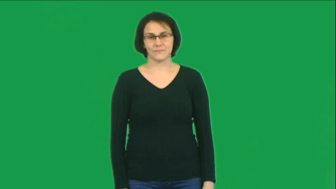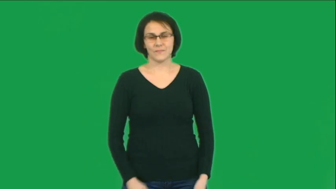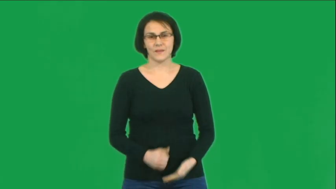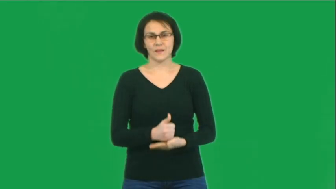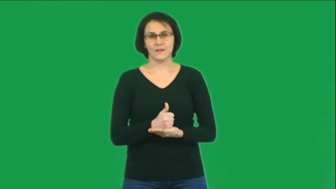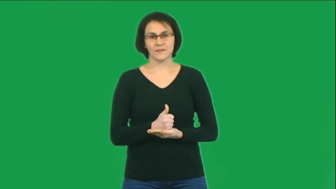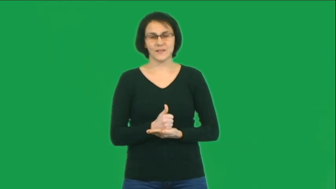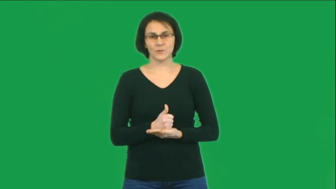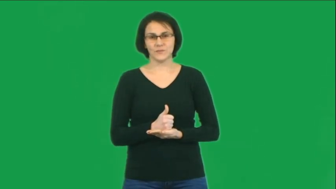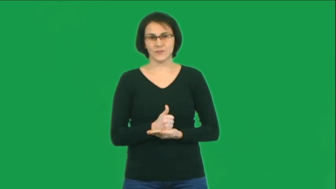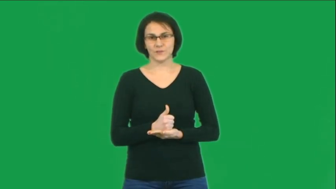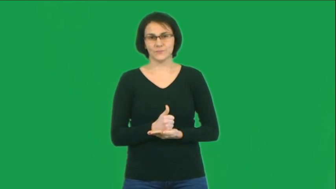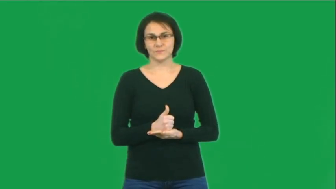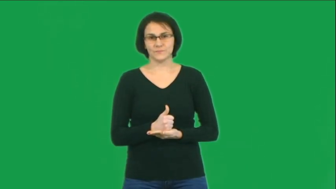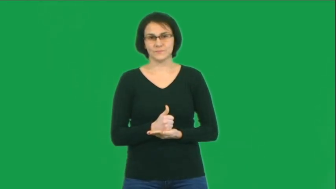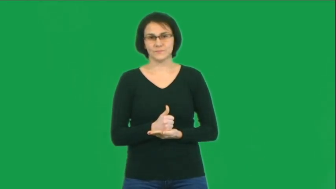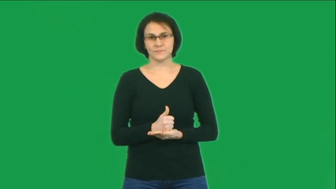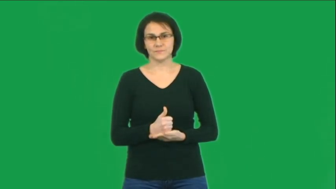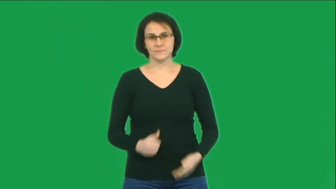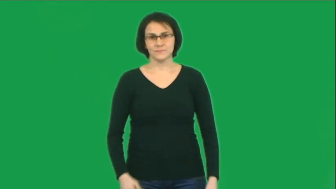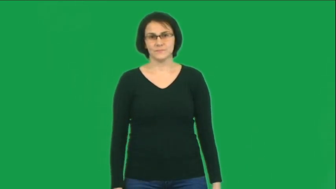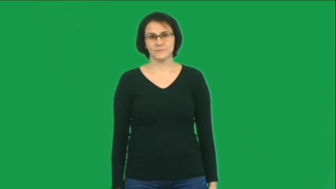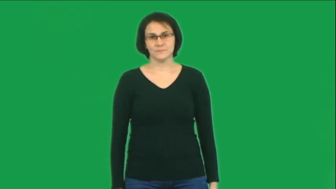stanowisko